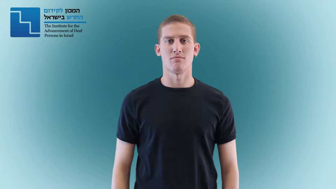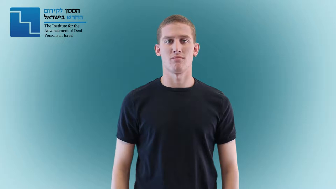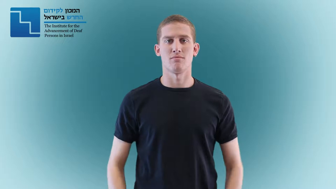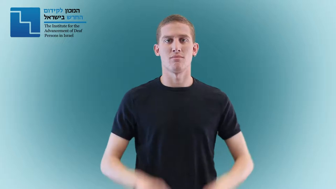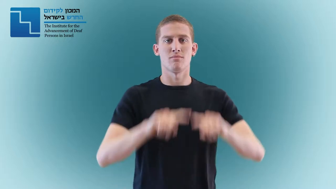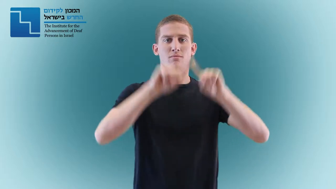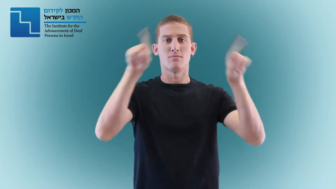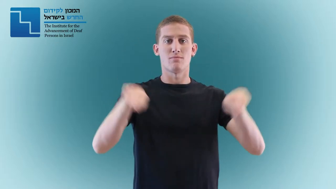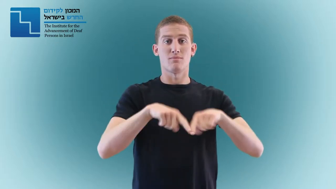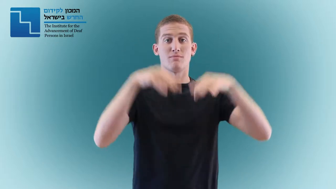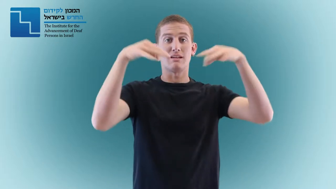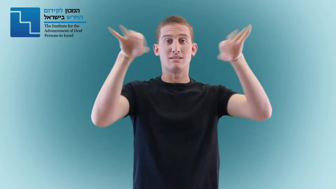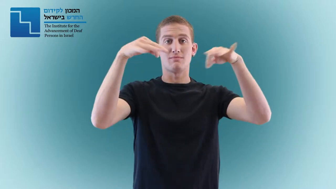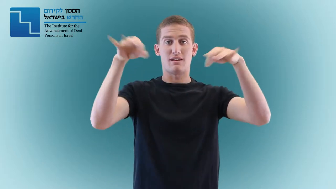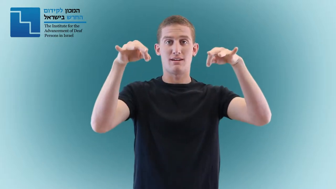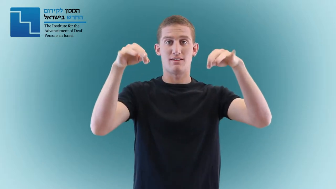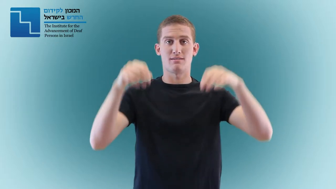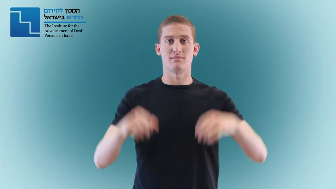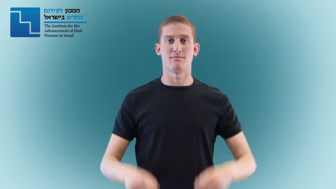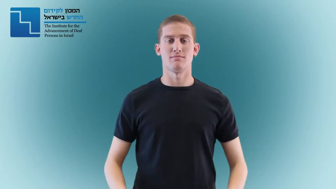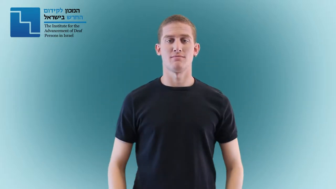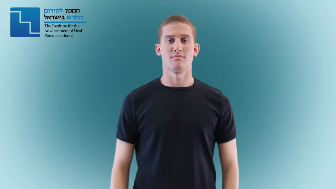מסמך